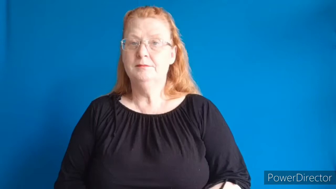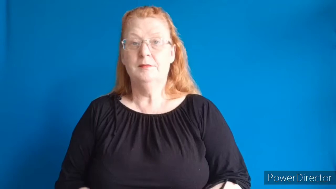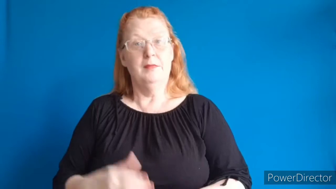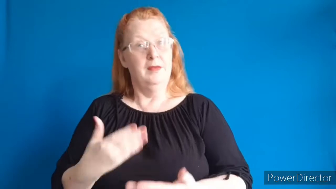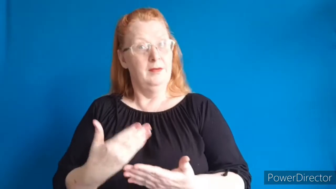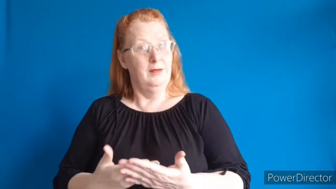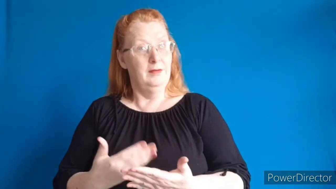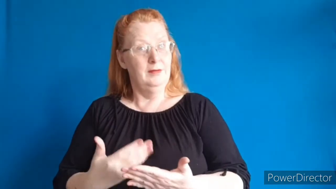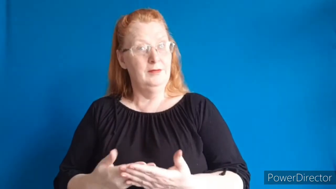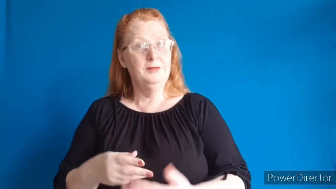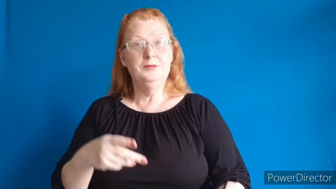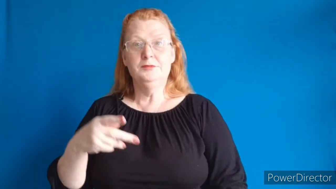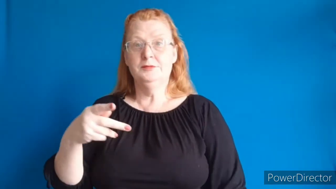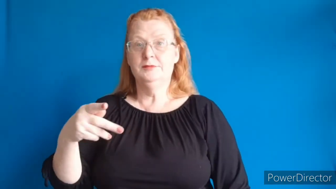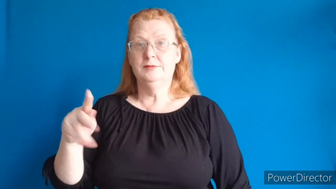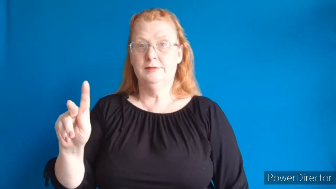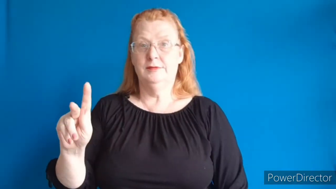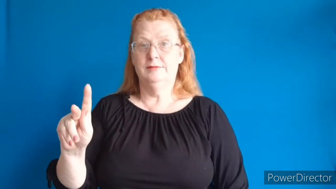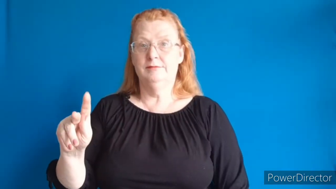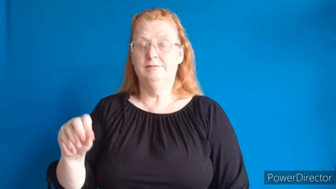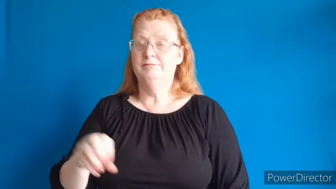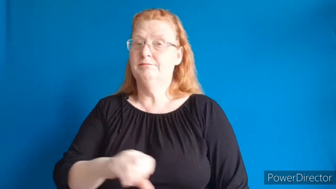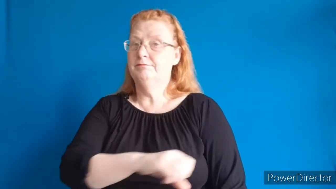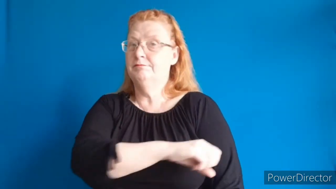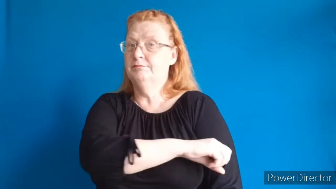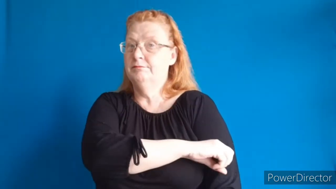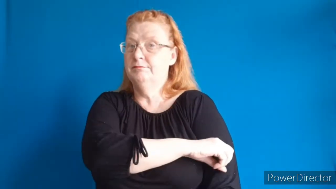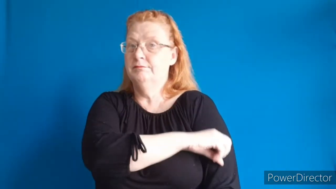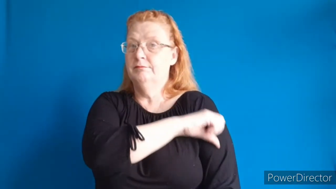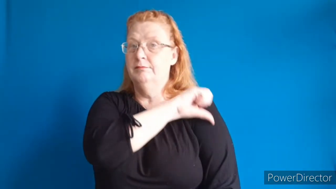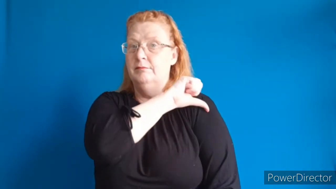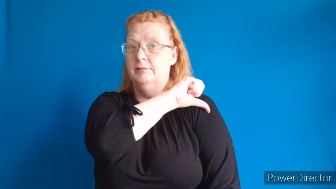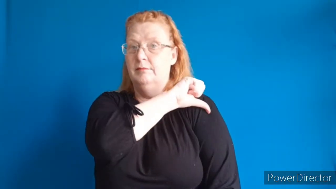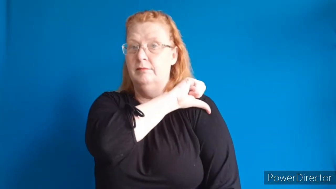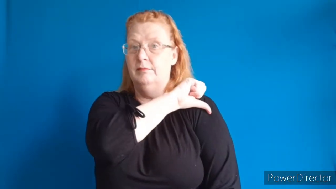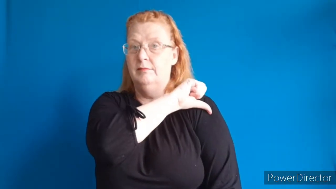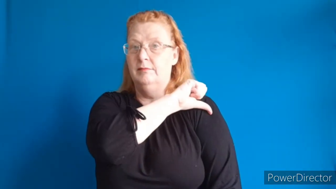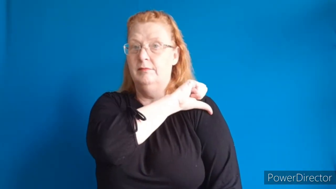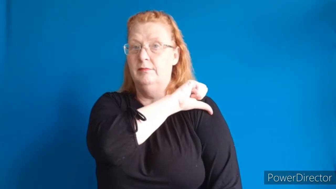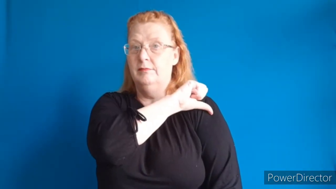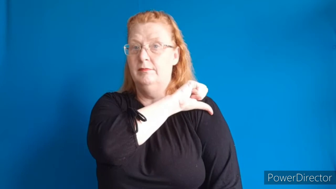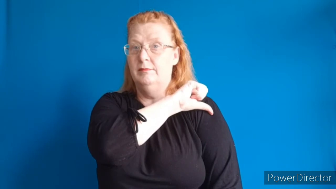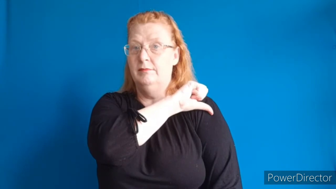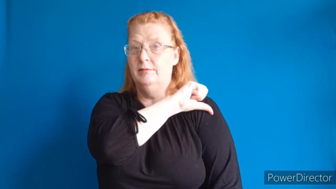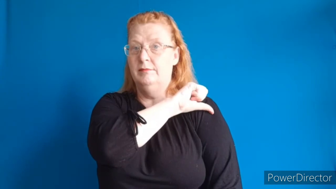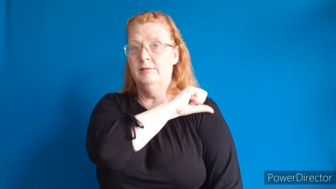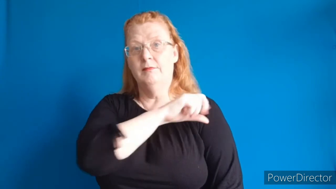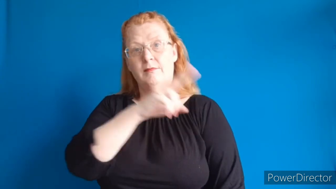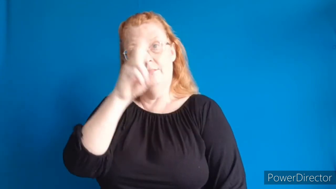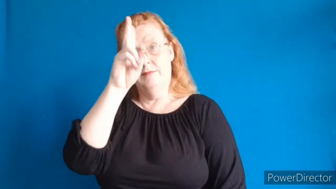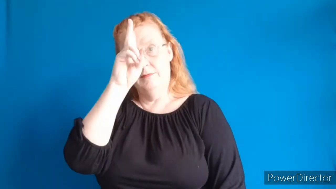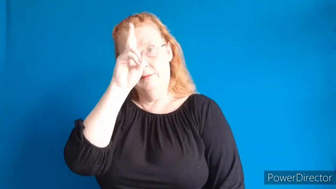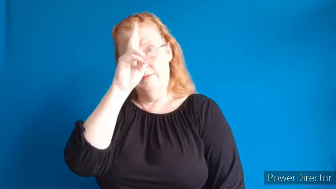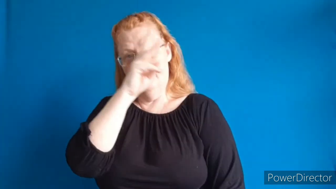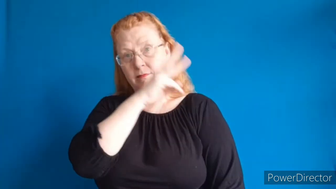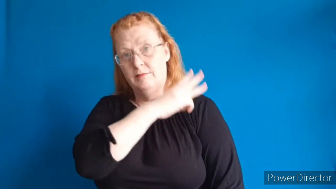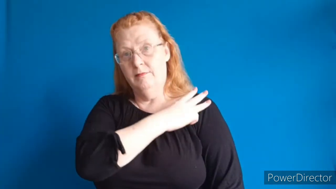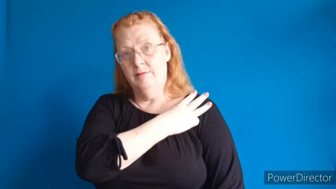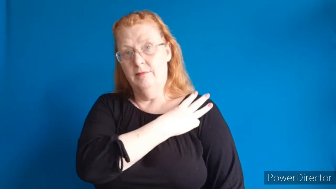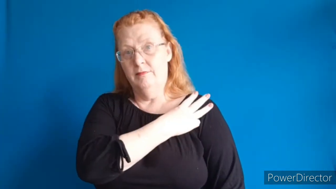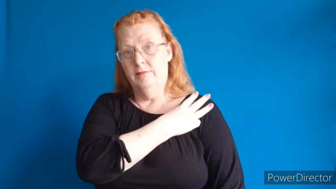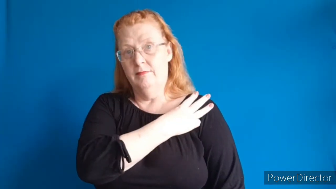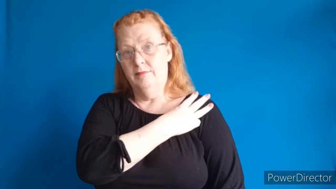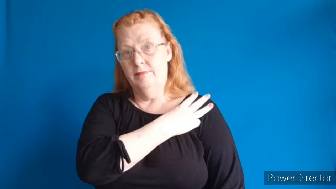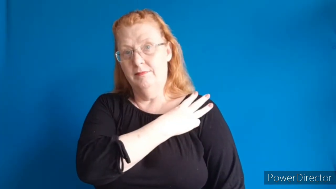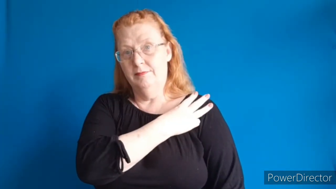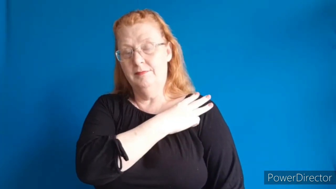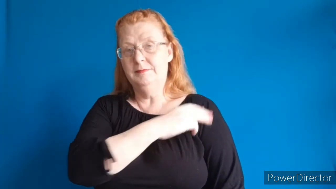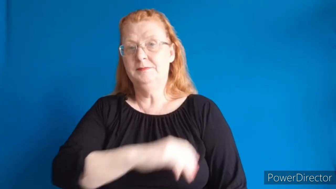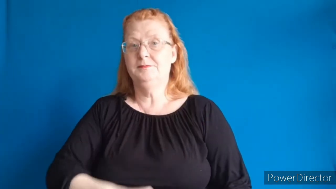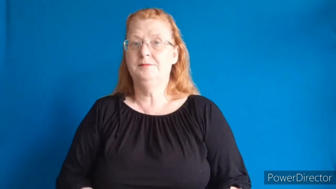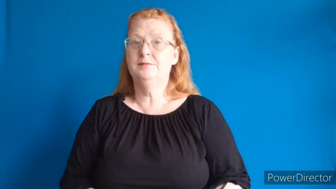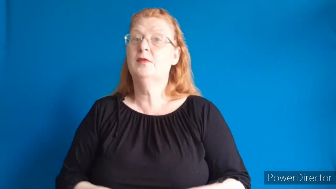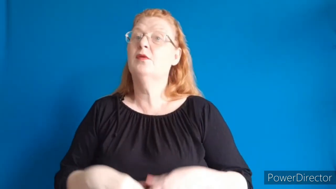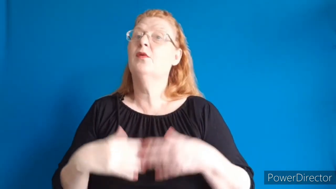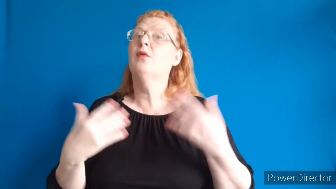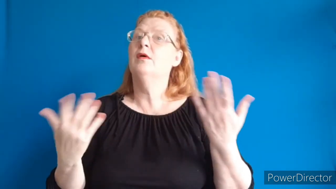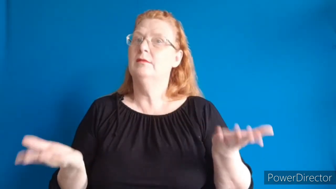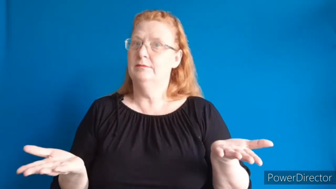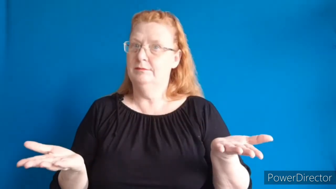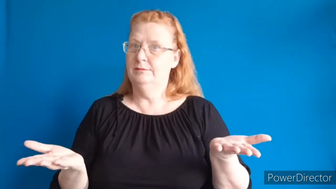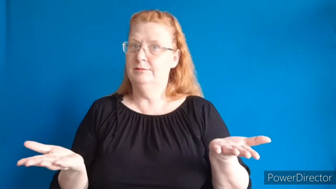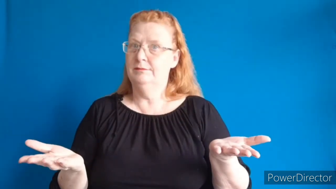qual é a sua formação